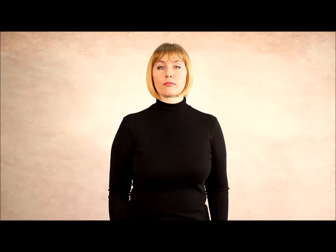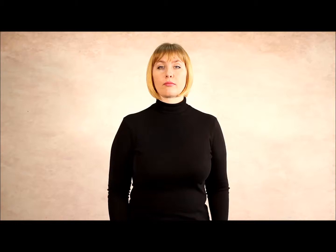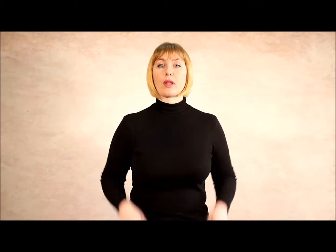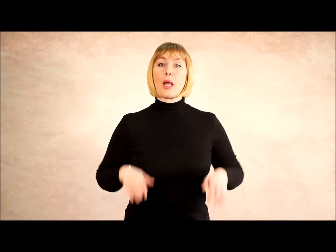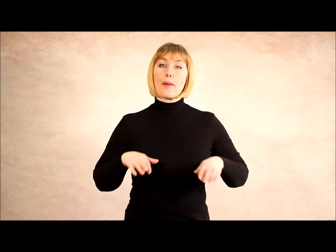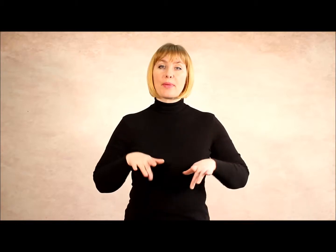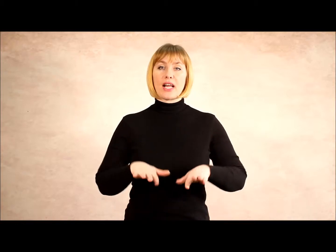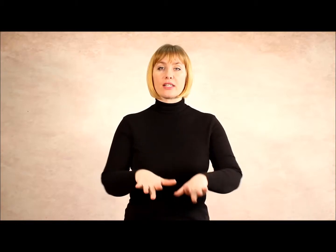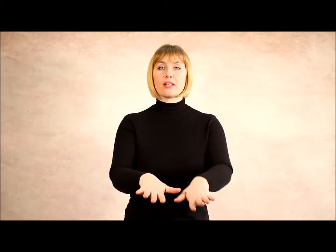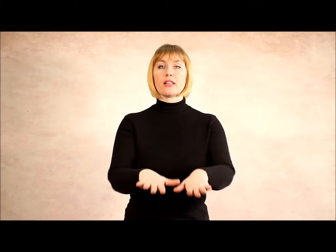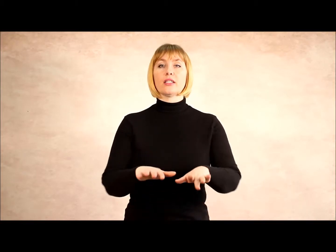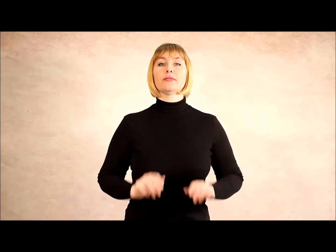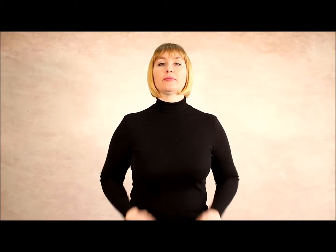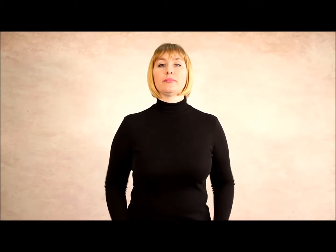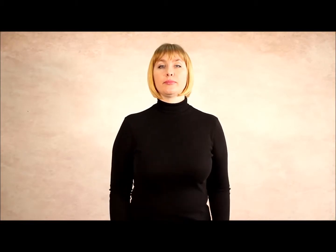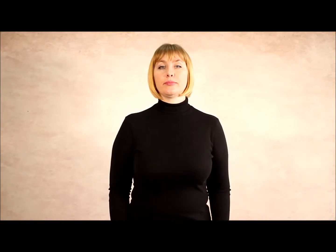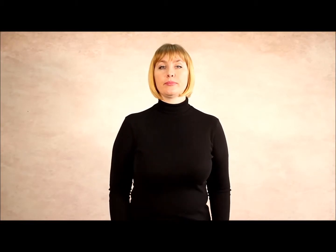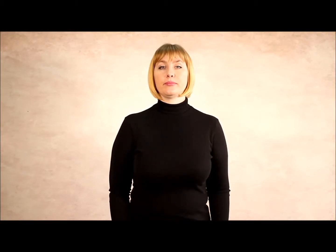Practica